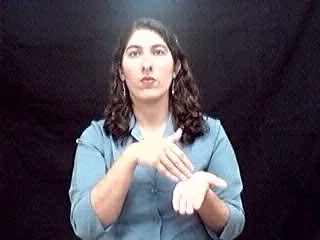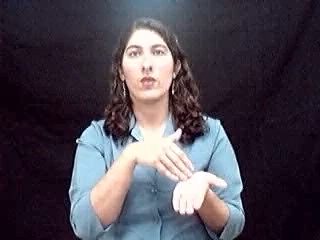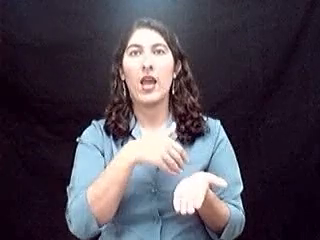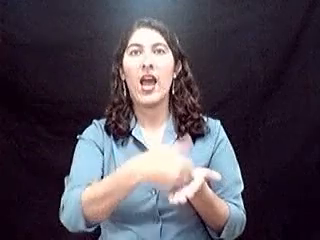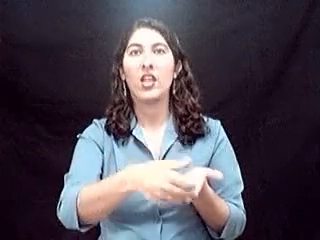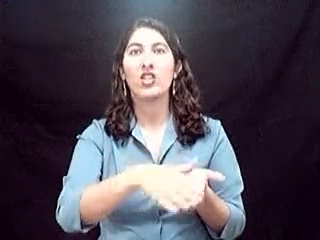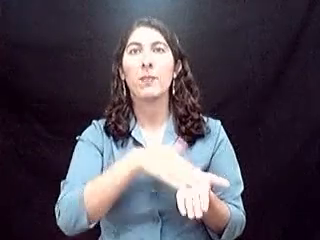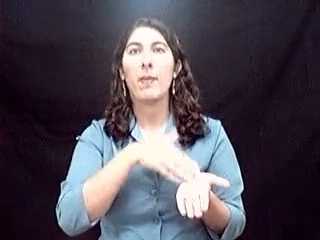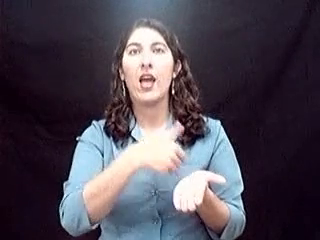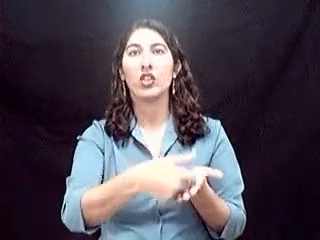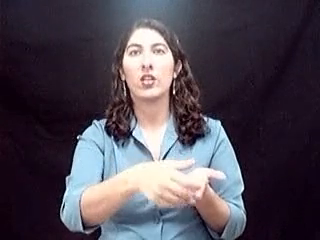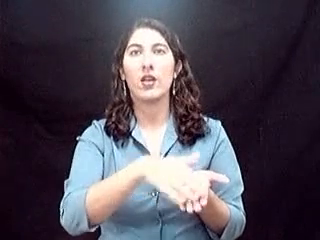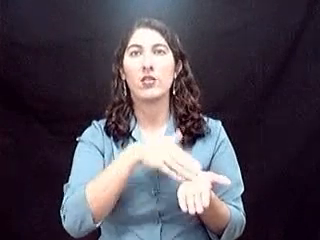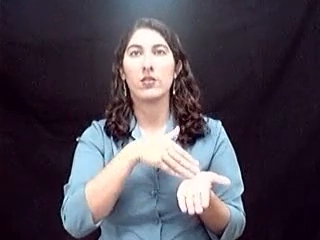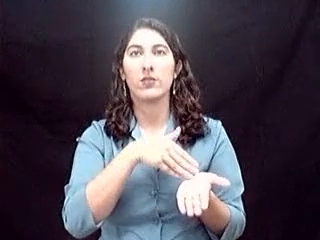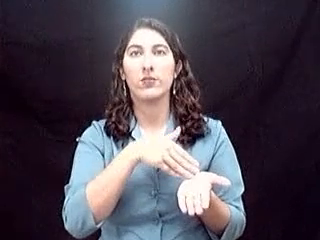artesplasticas